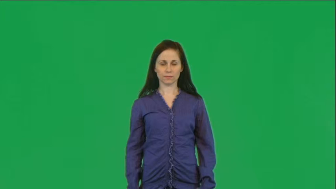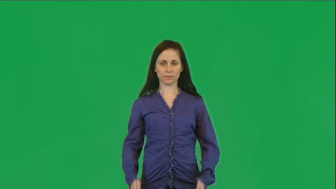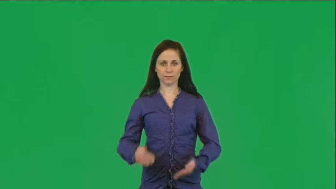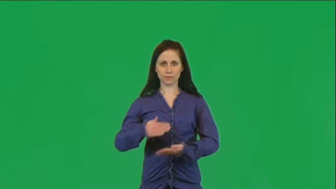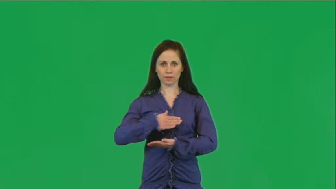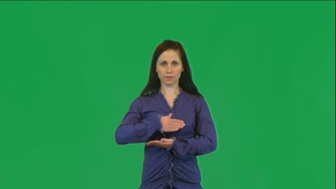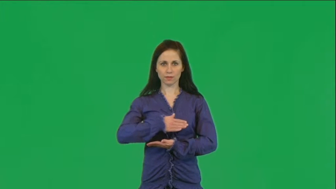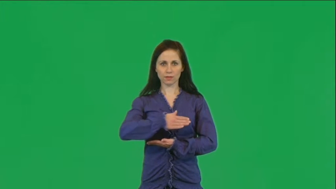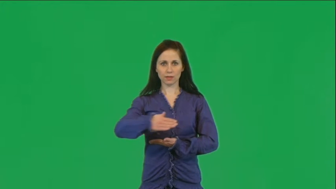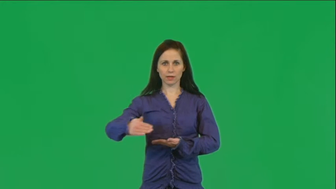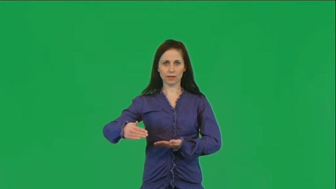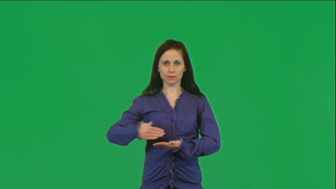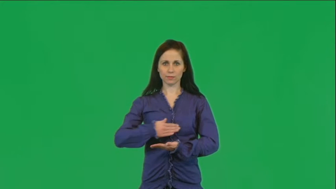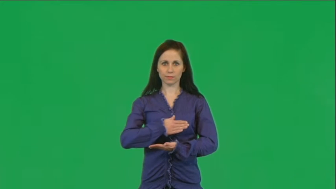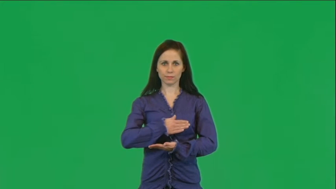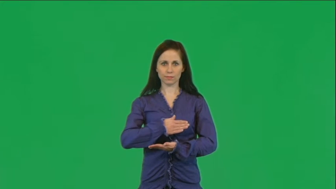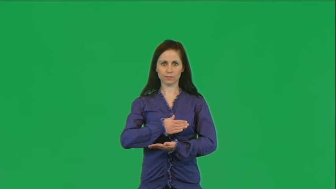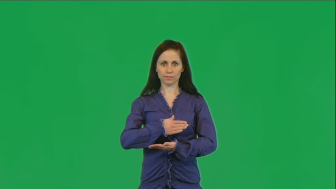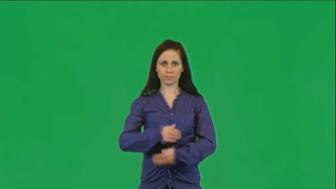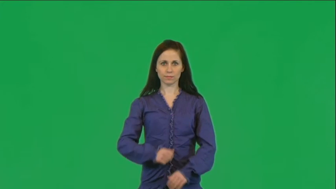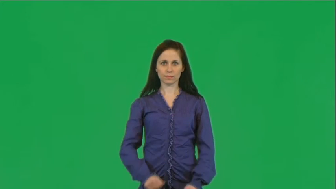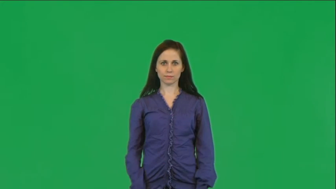kraj